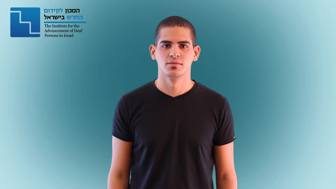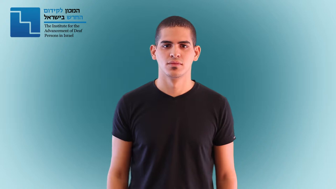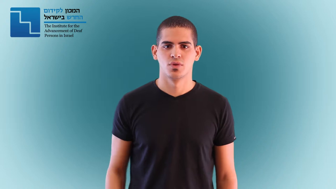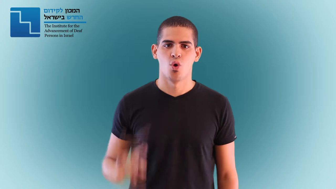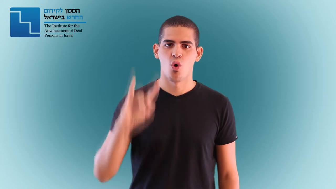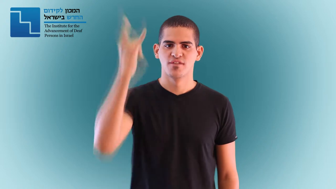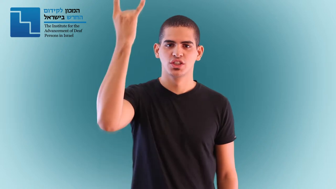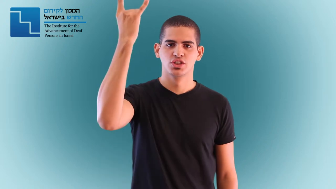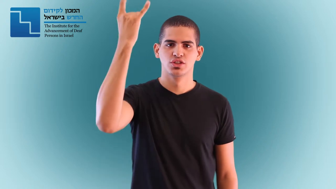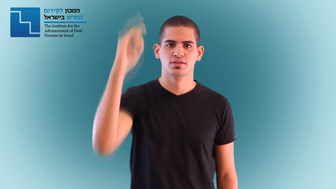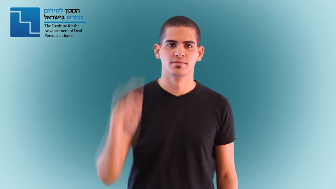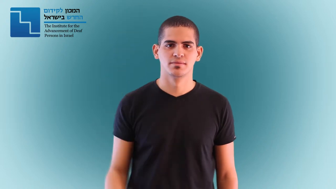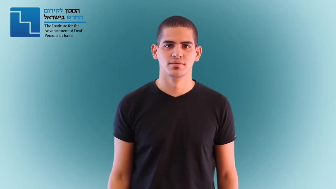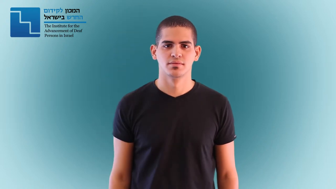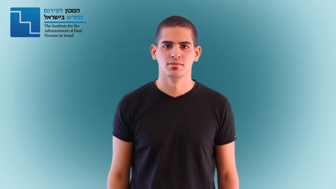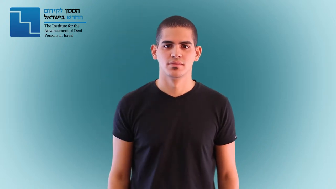חורפיש